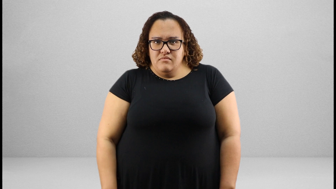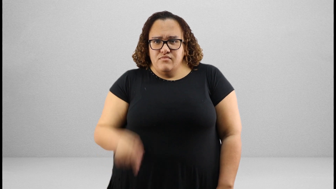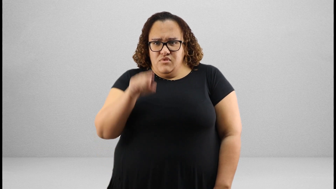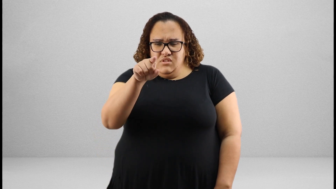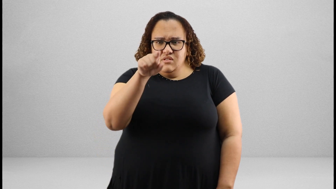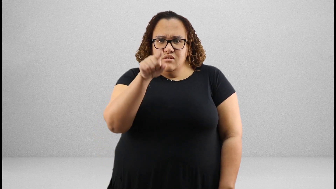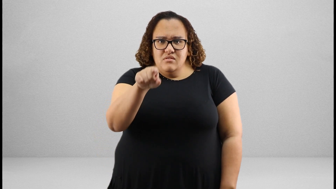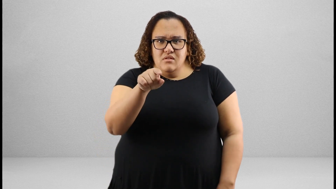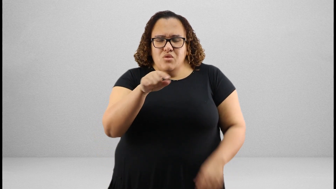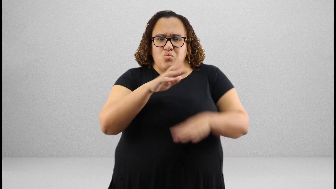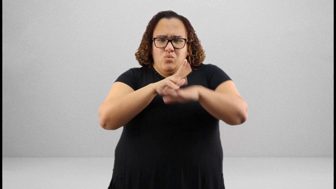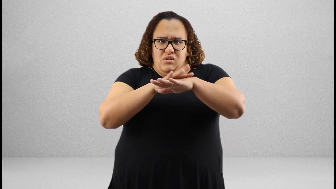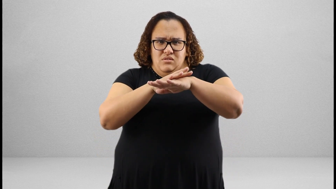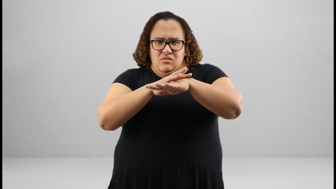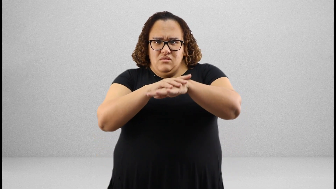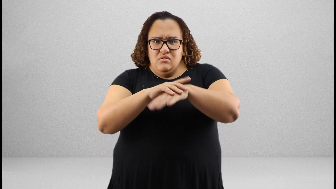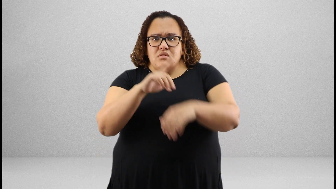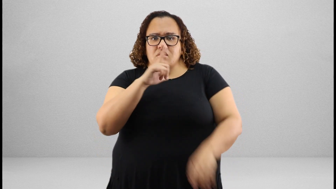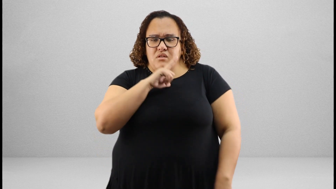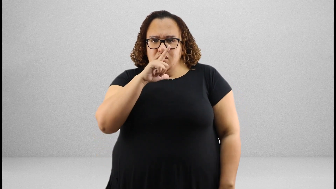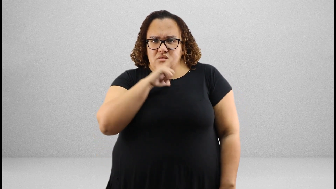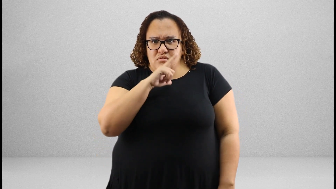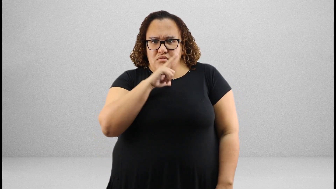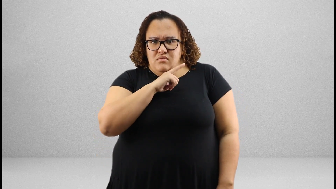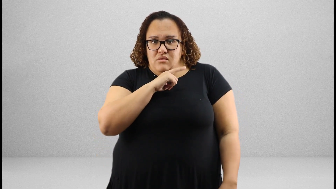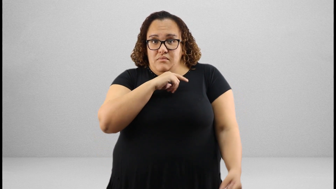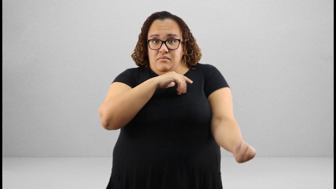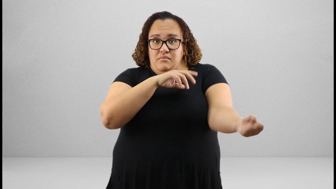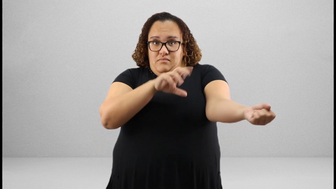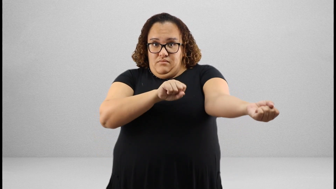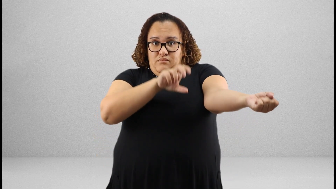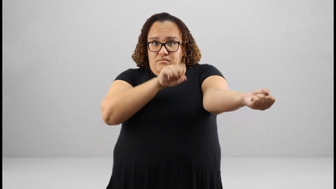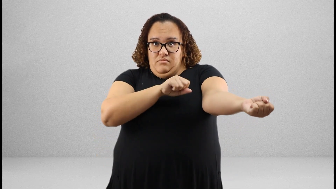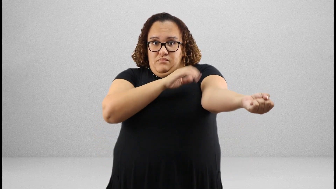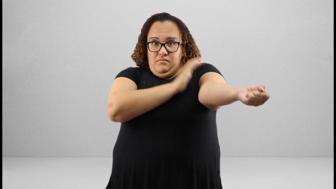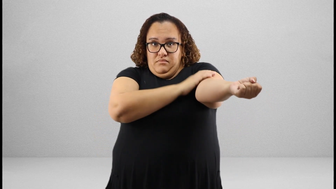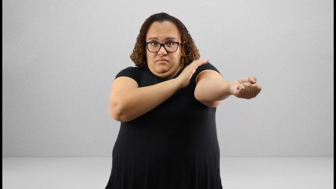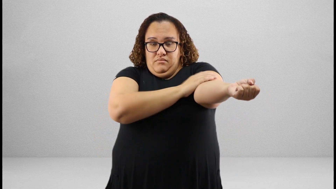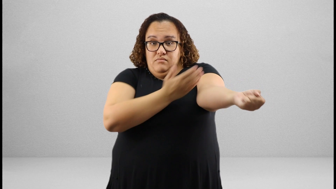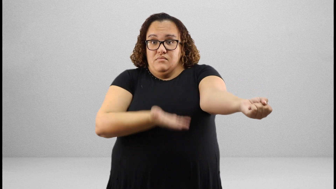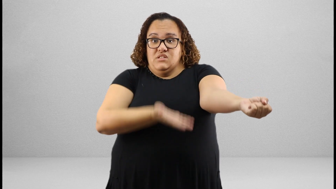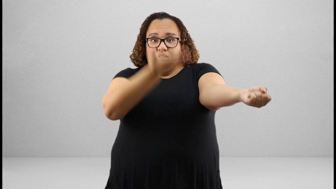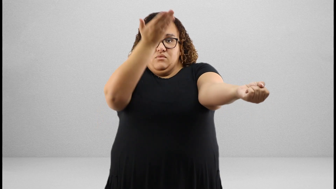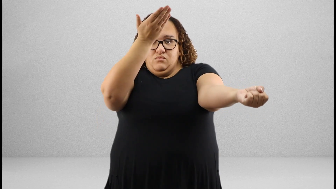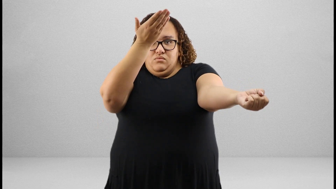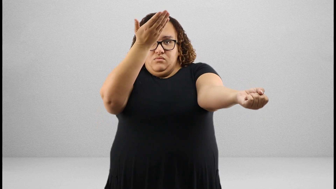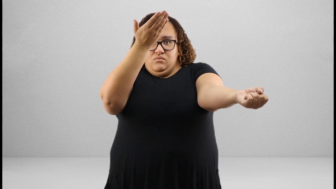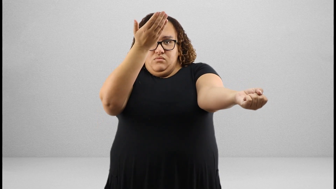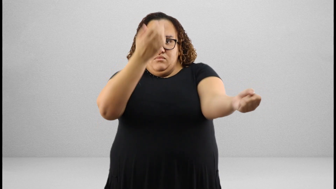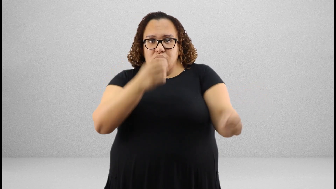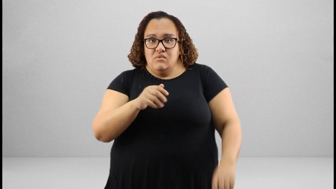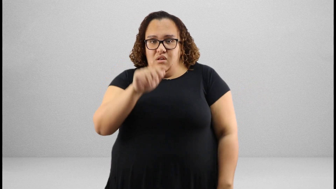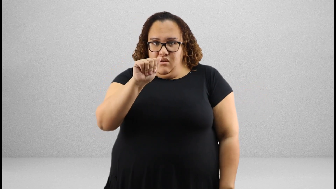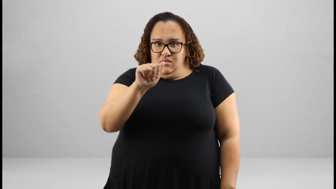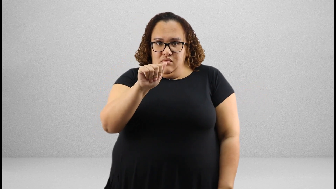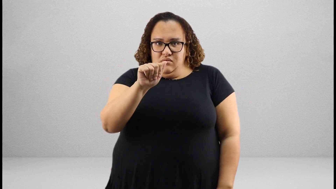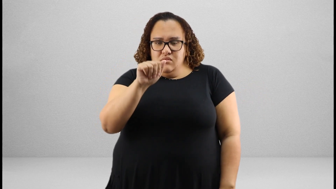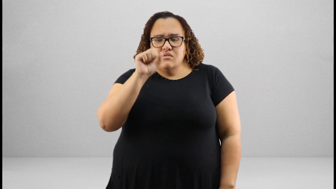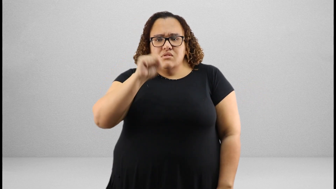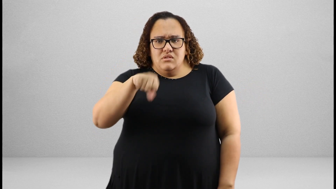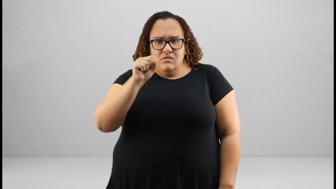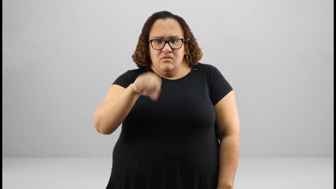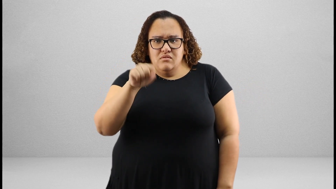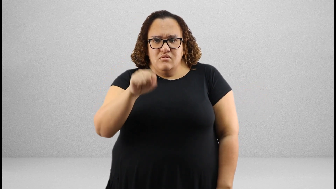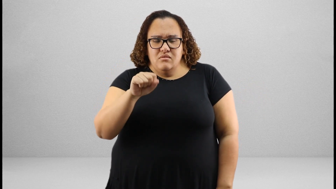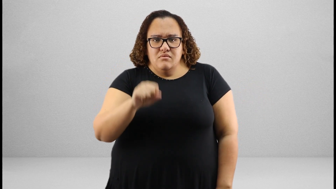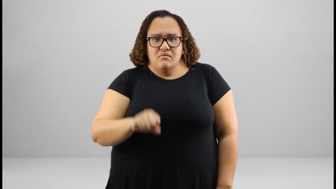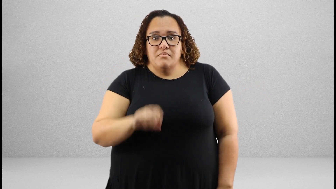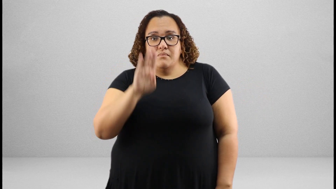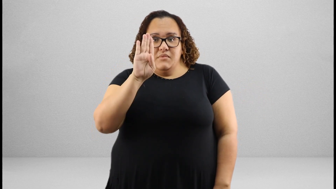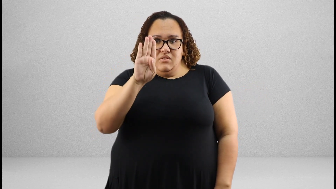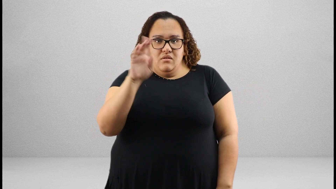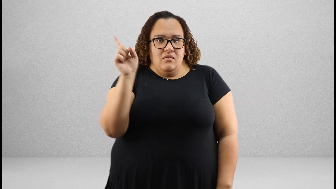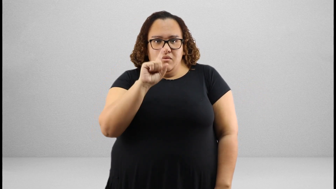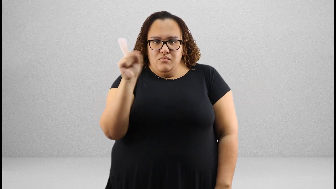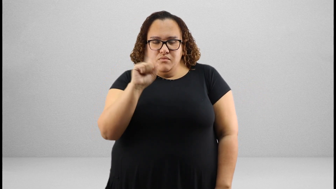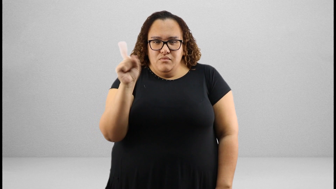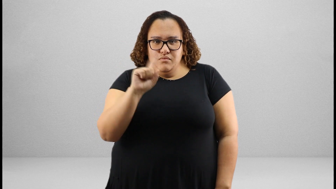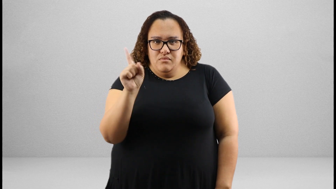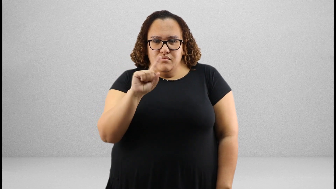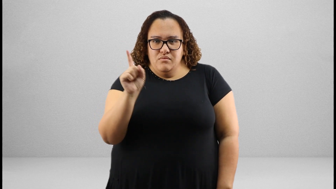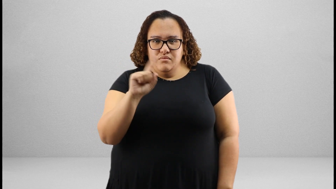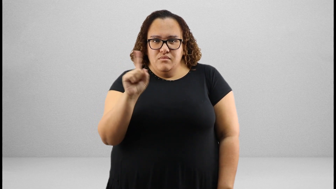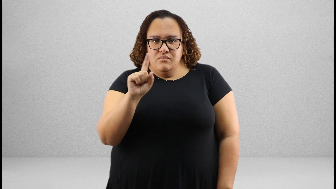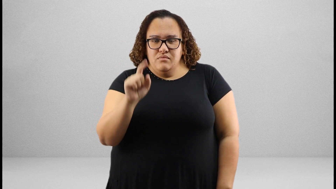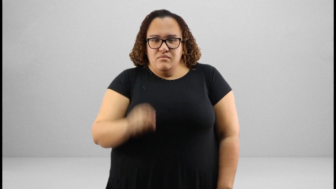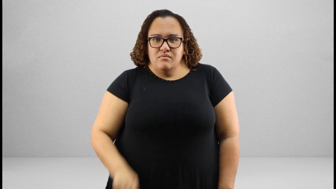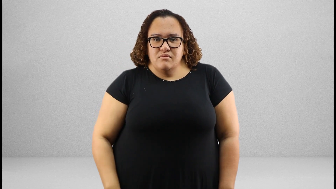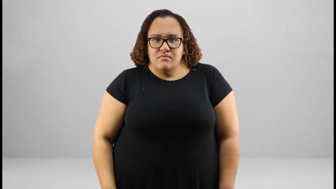Possui hipertensão?